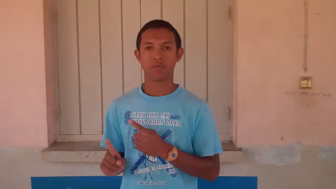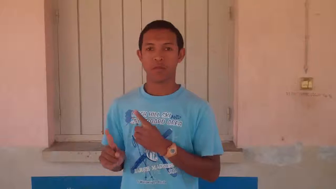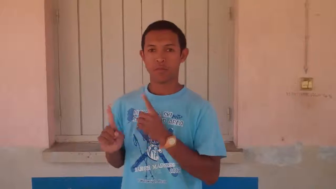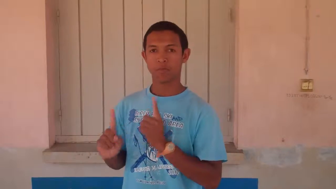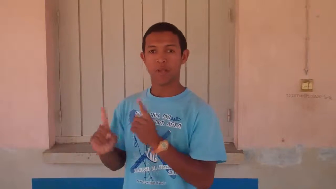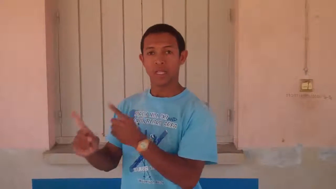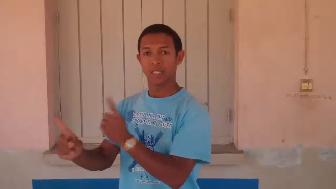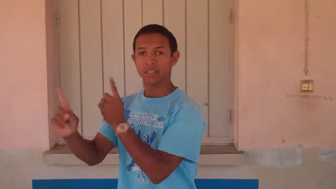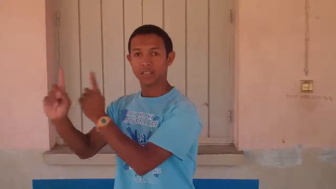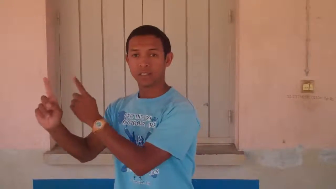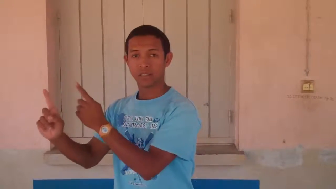manenjika